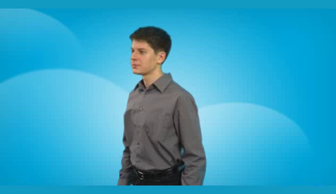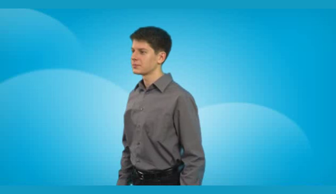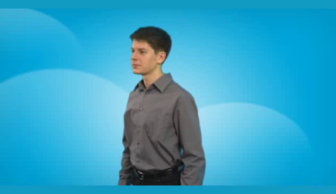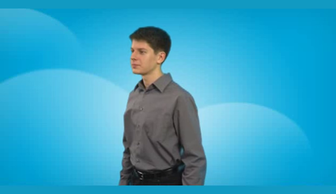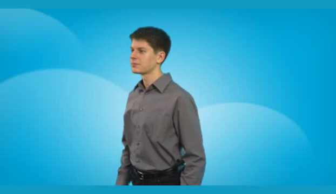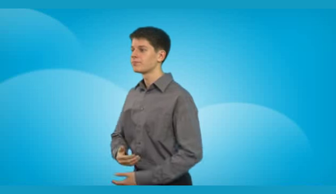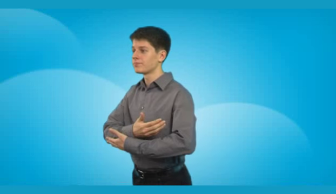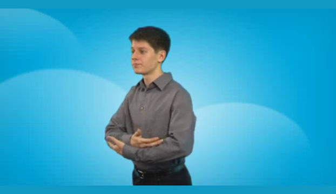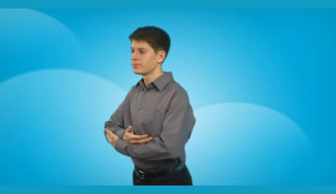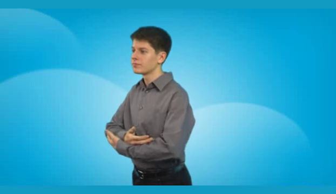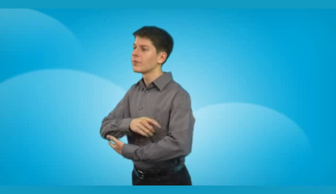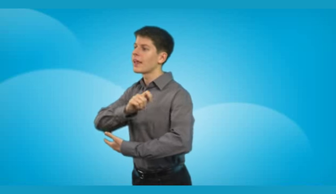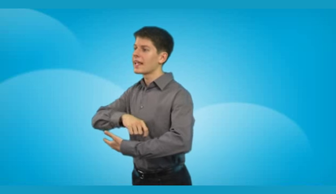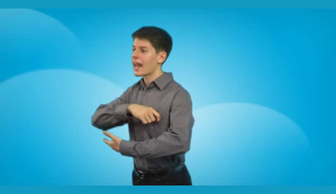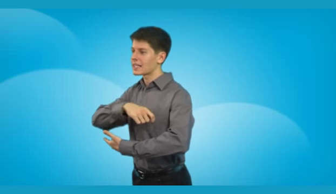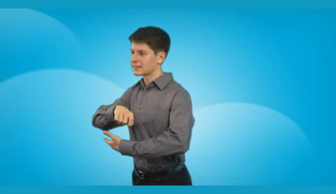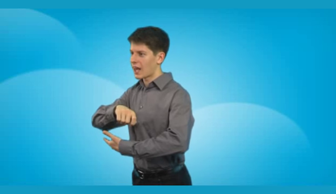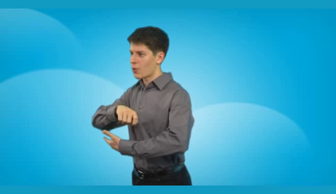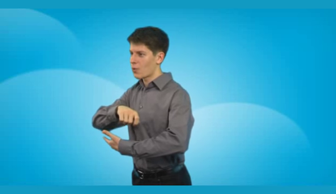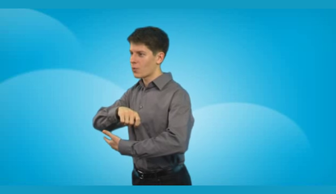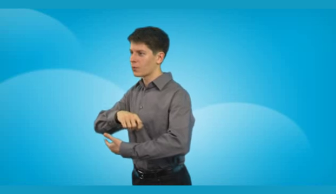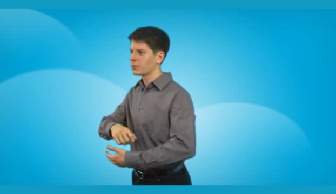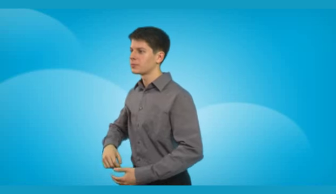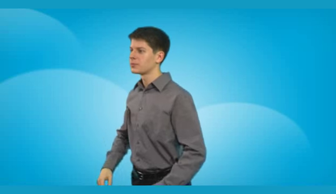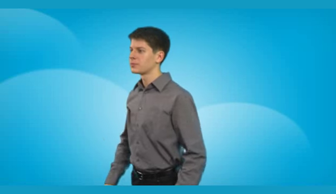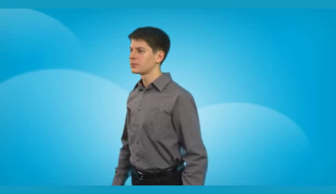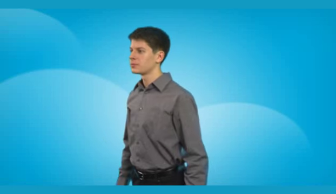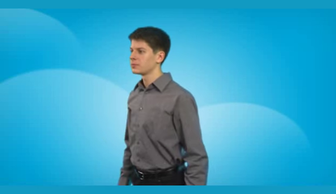Keresztelő